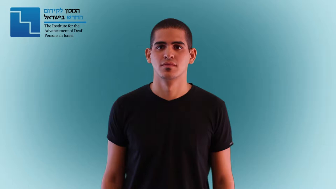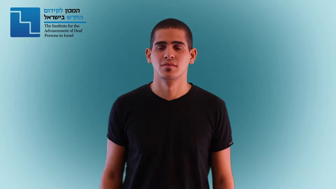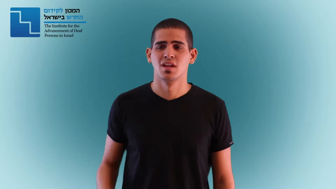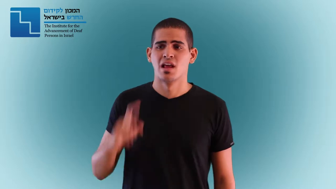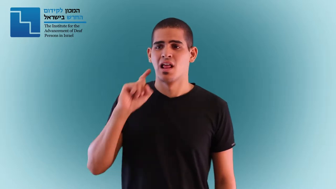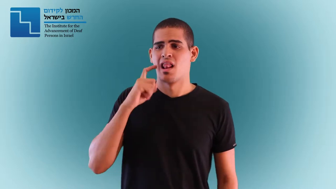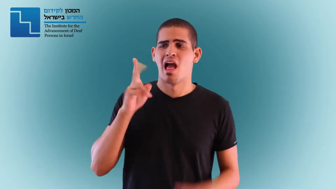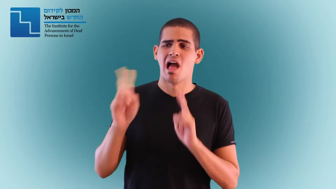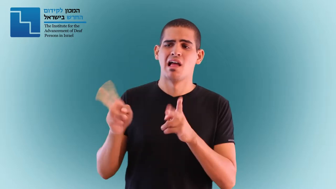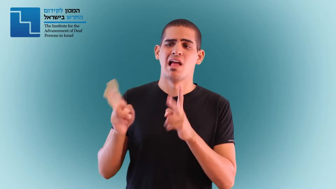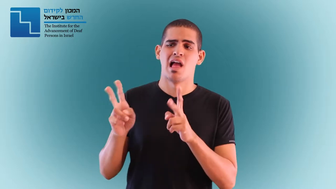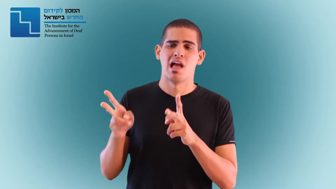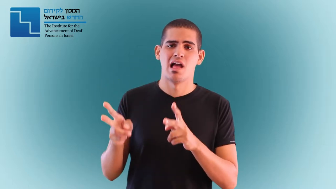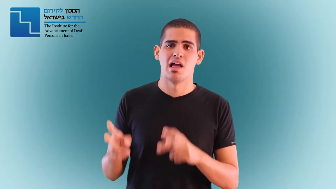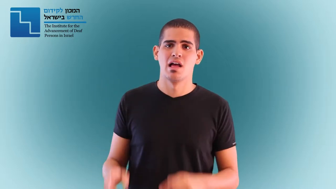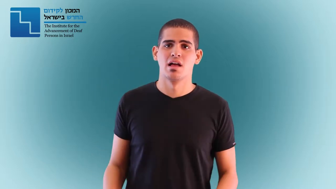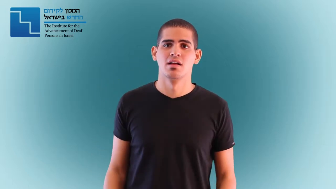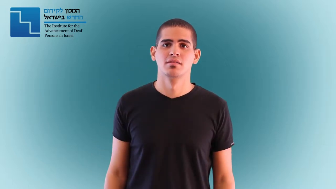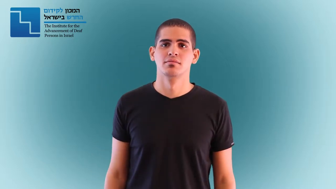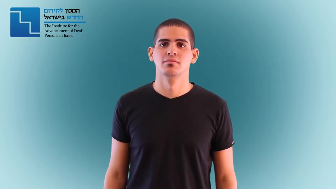ללעוג